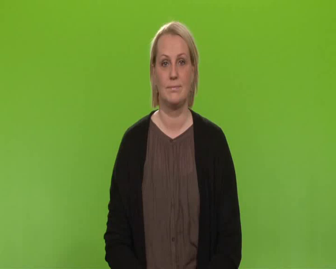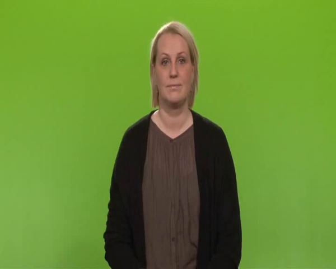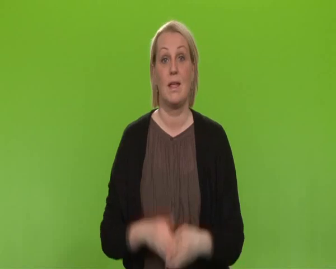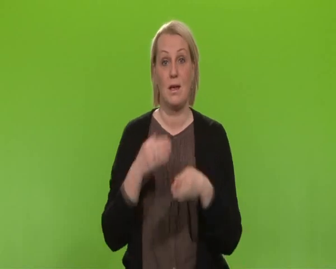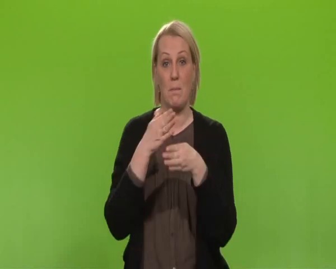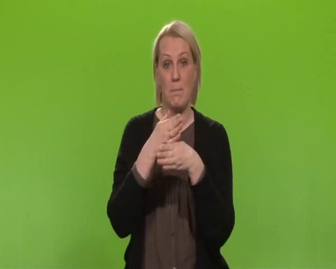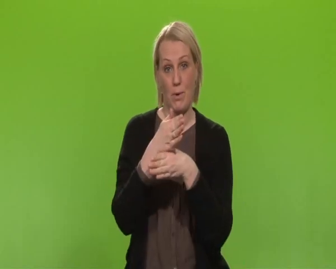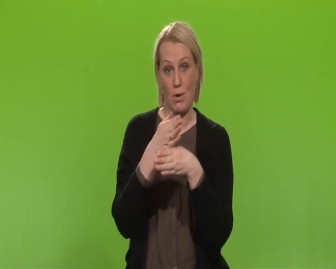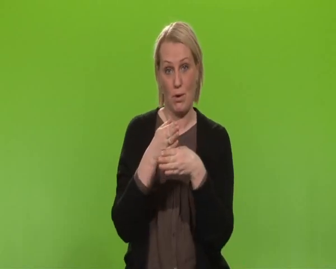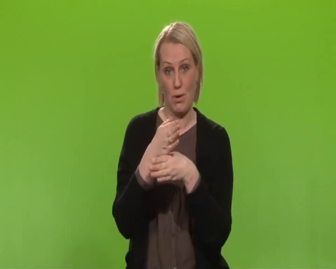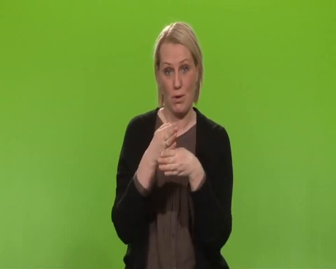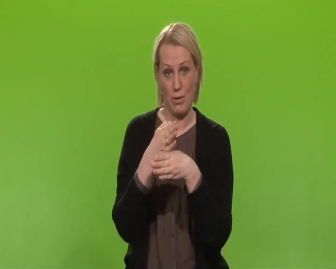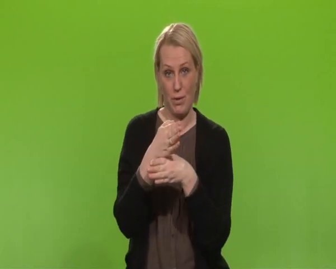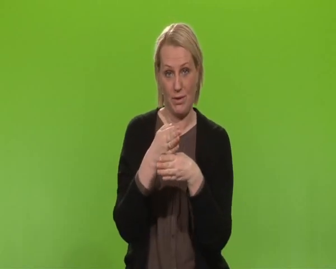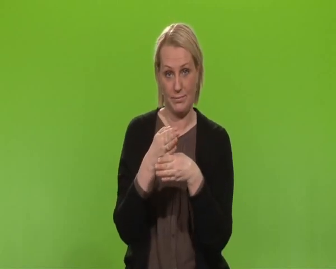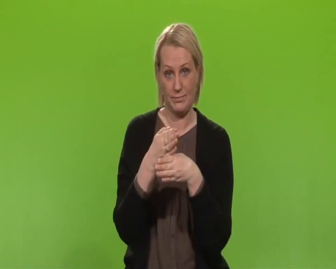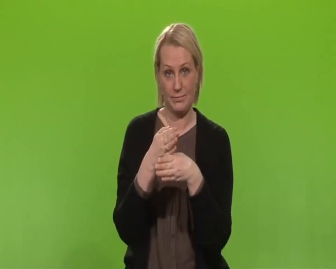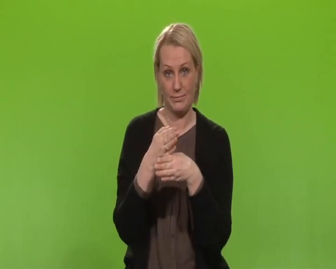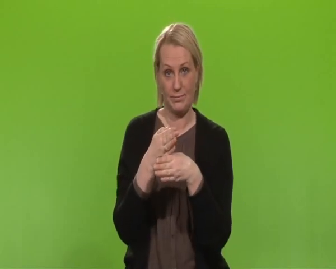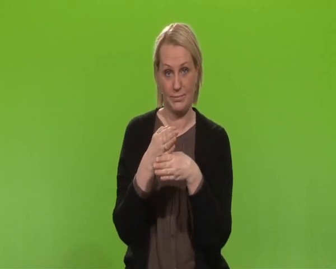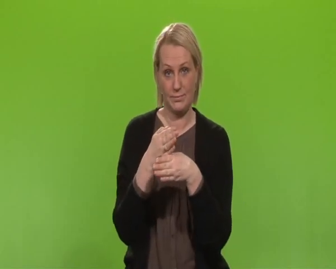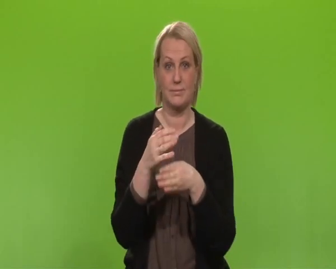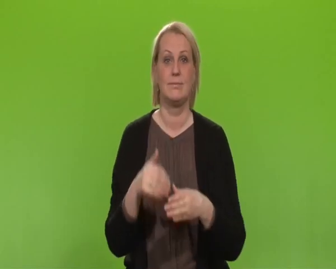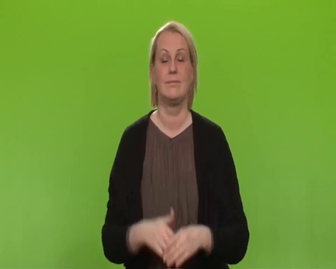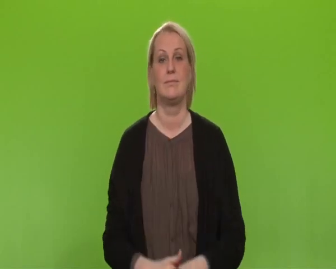Brauð